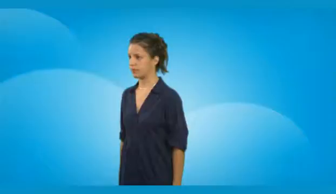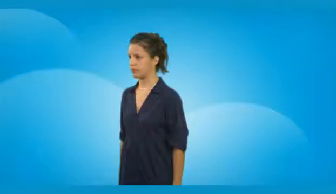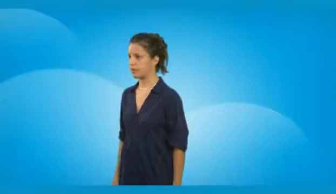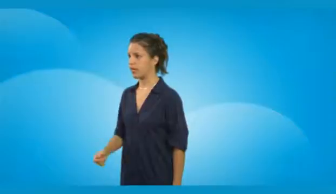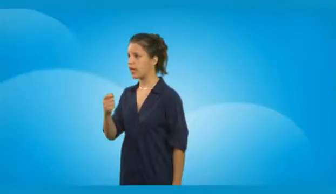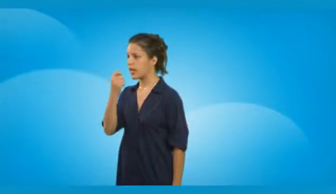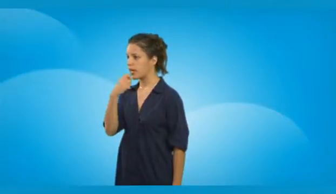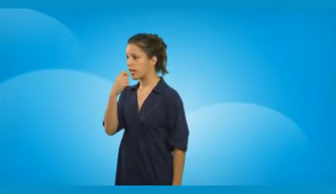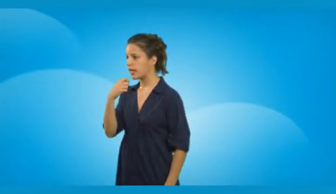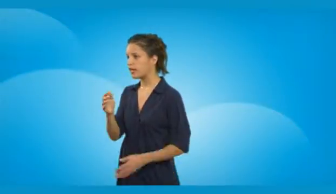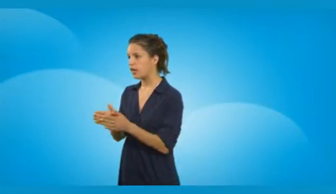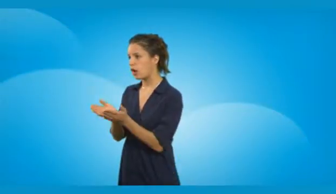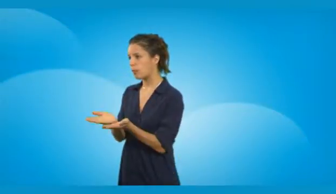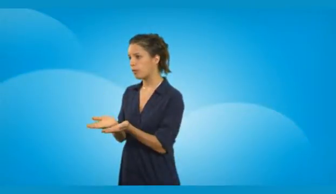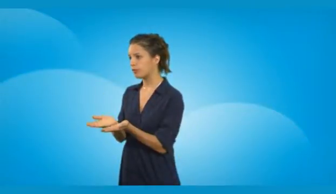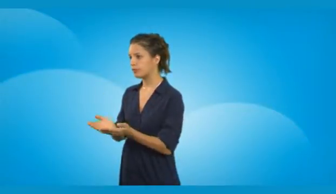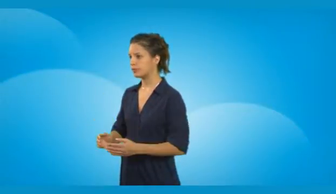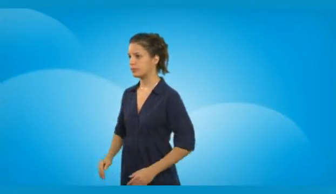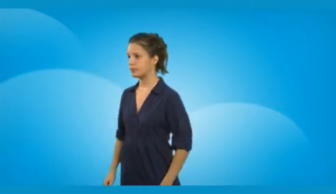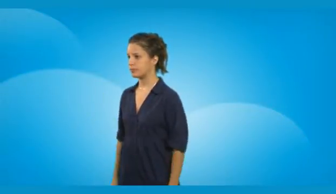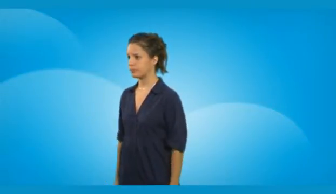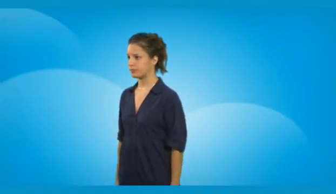Étlap